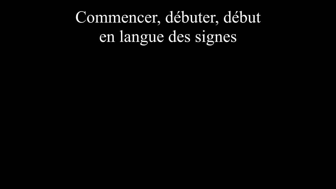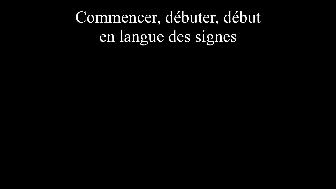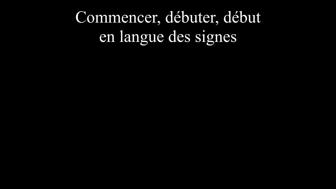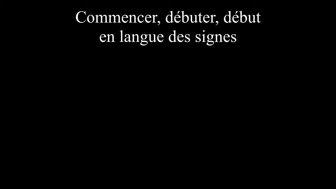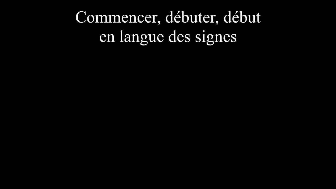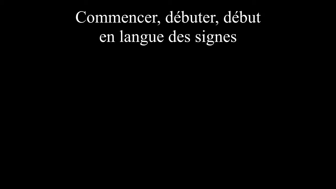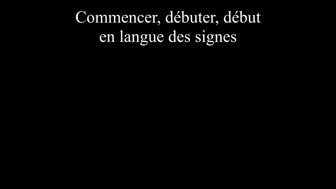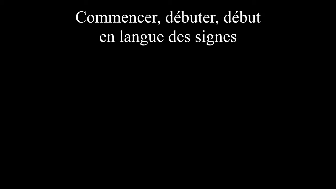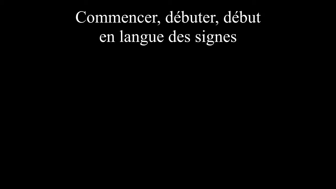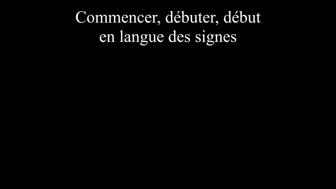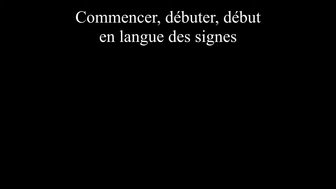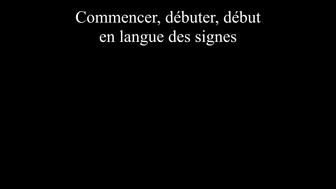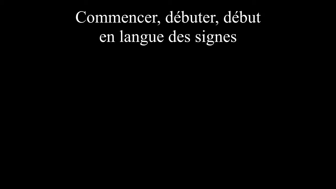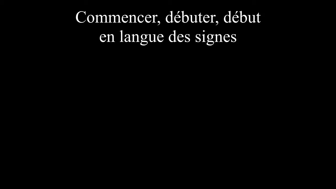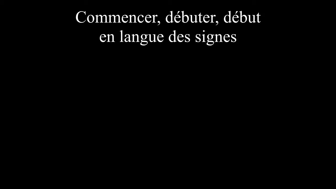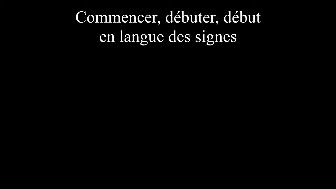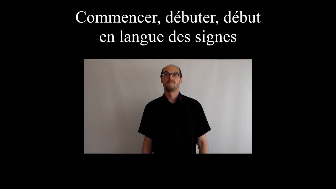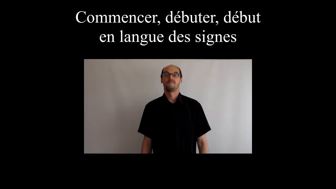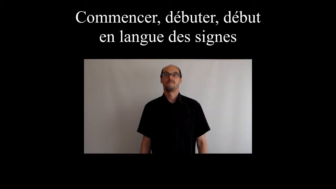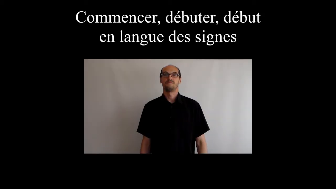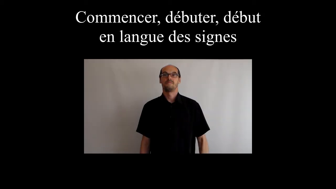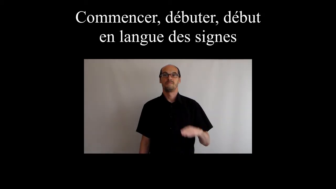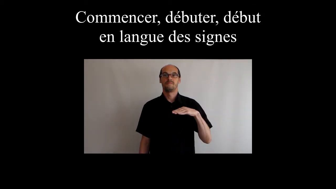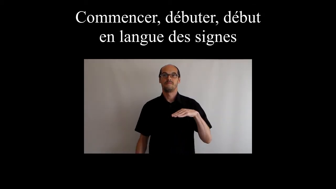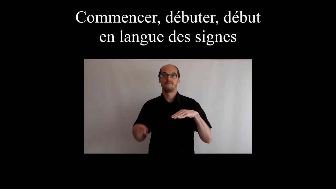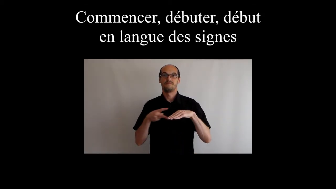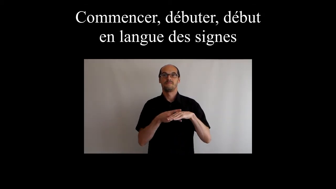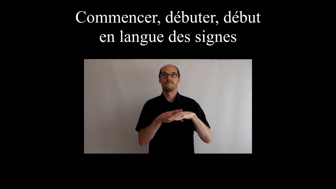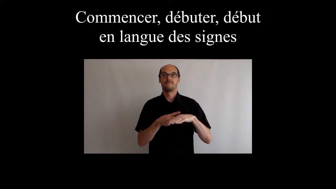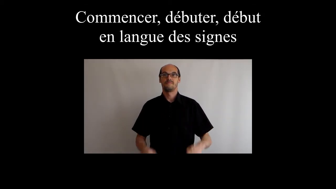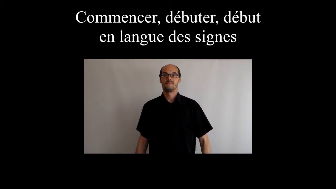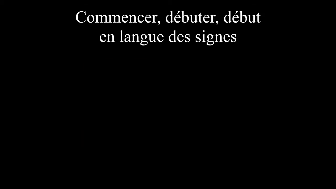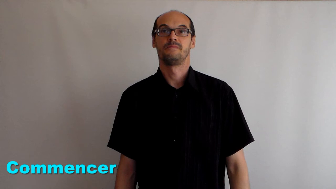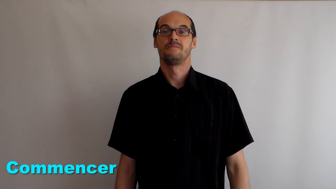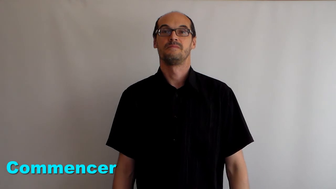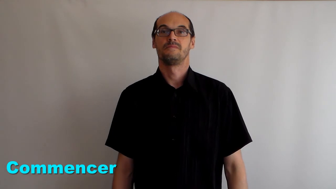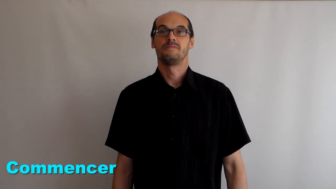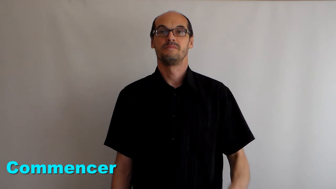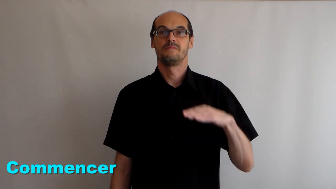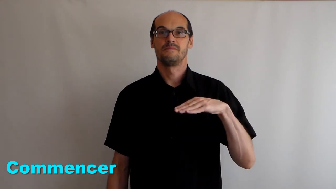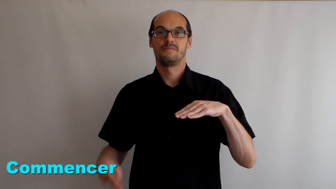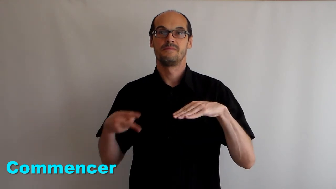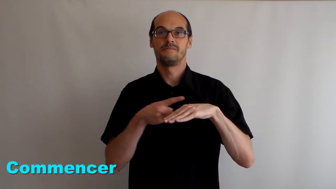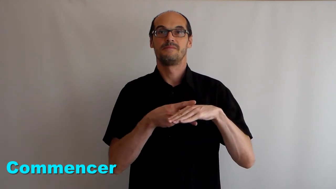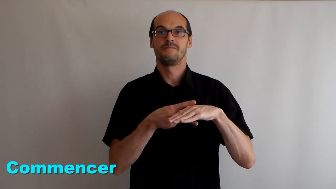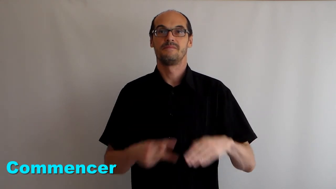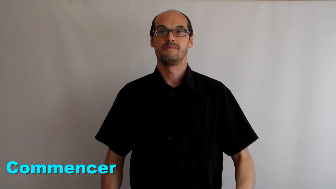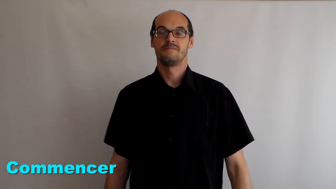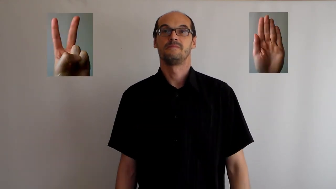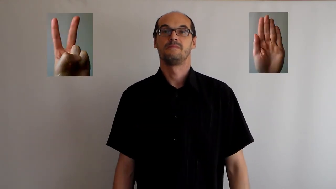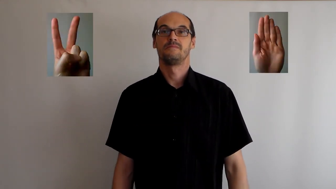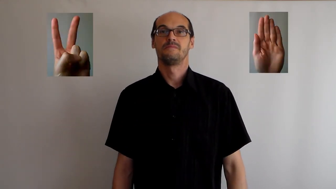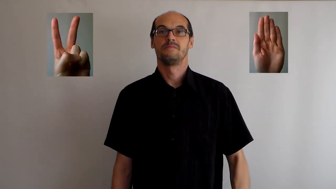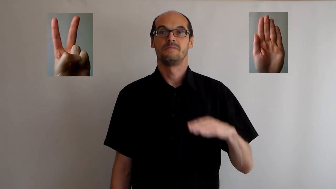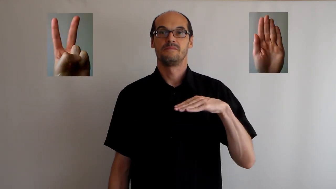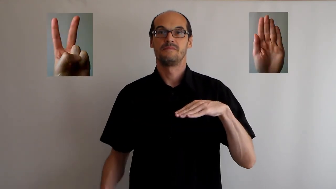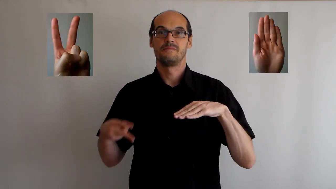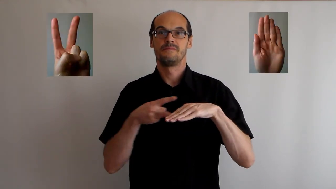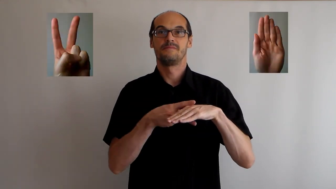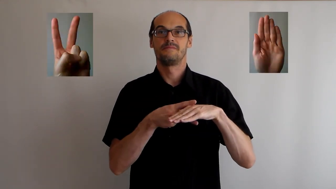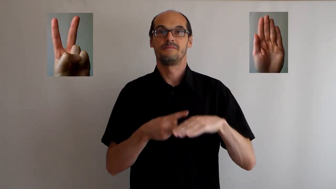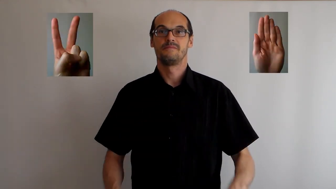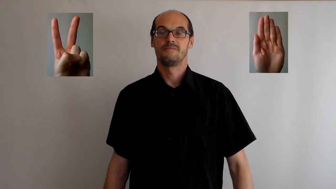Commencer